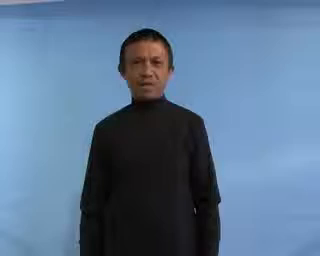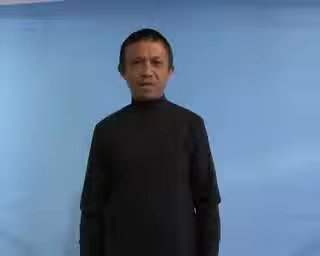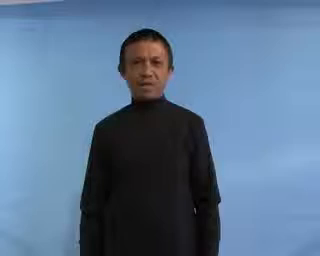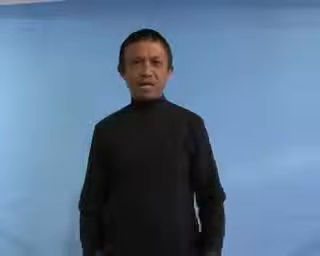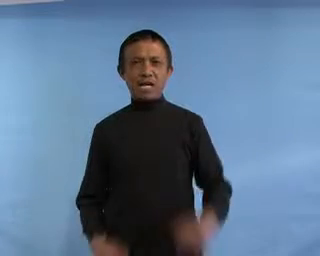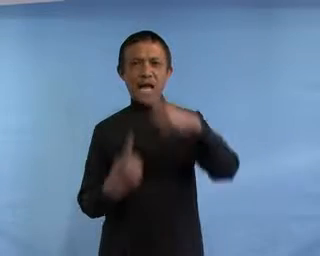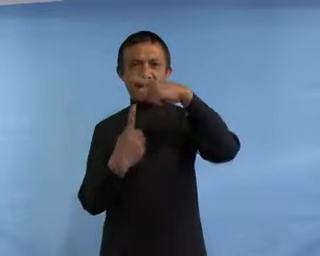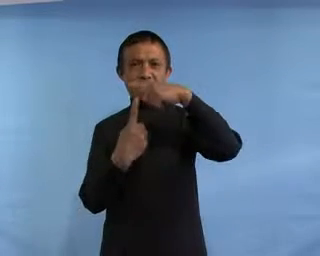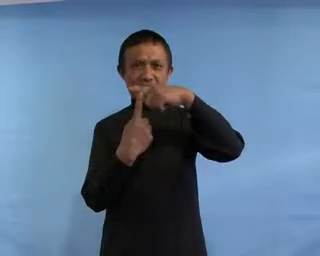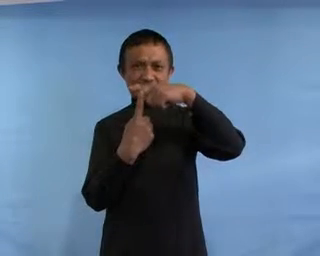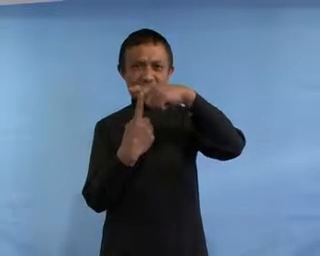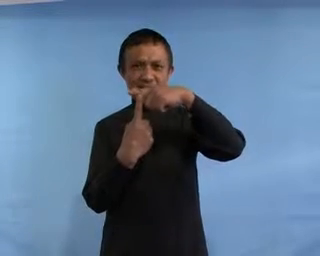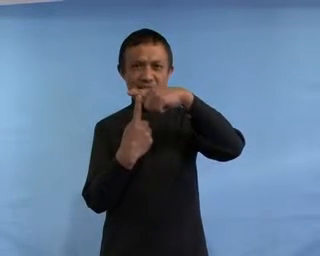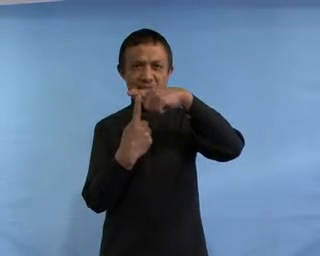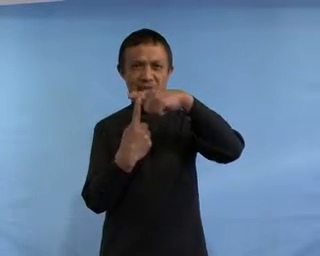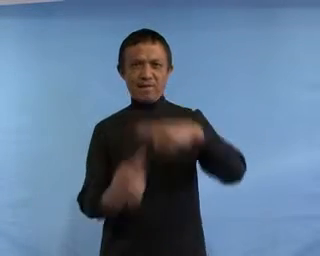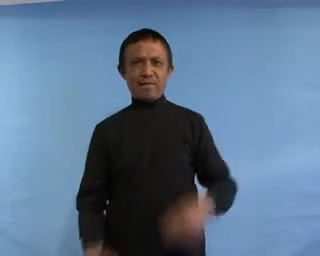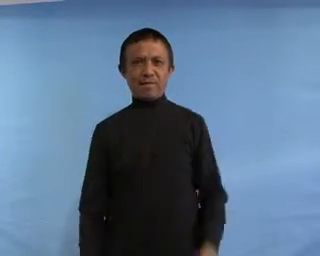taxi